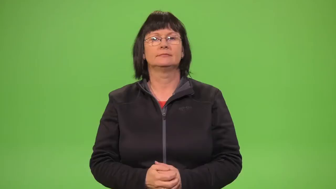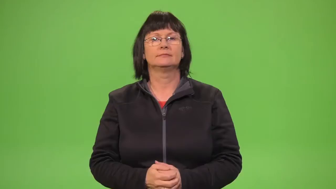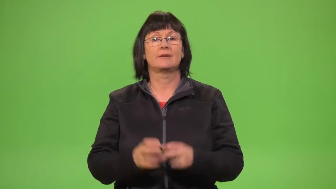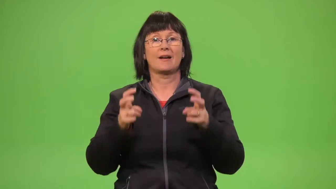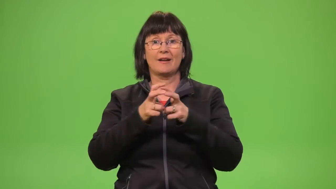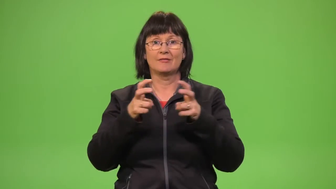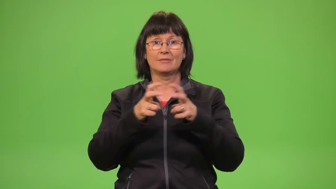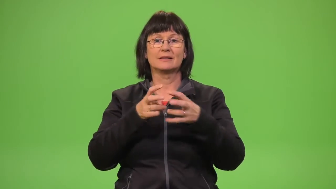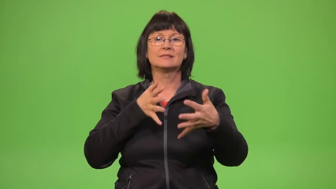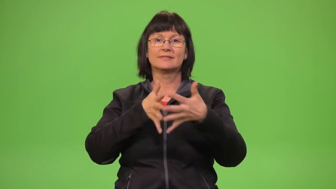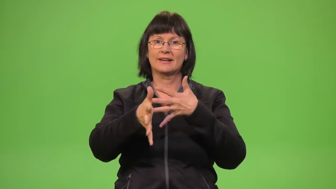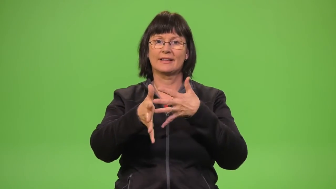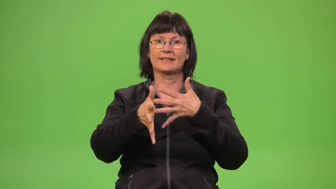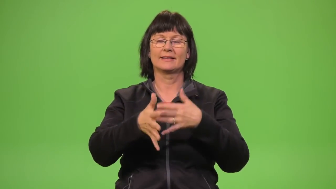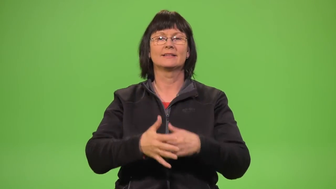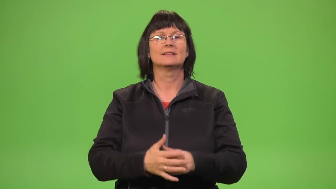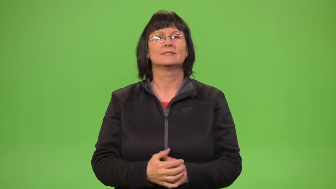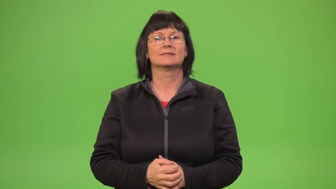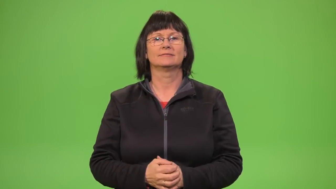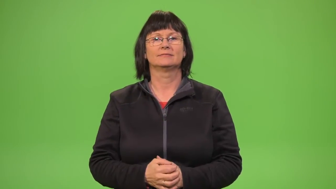Rafmagnsfræði